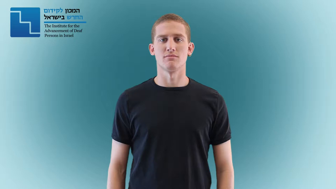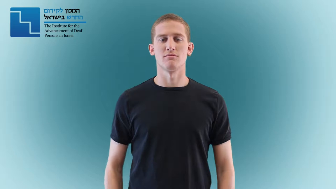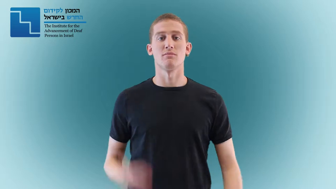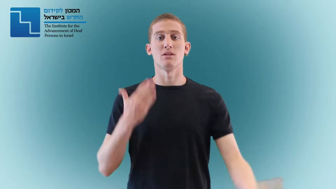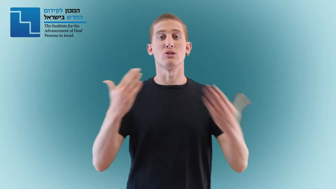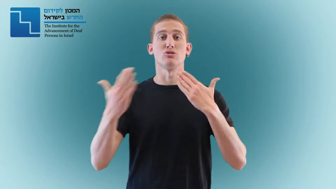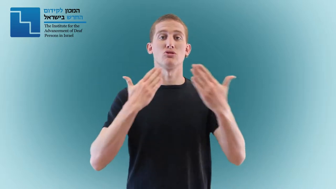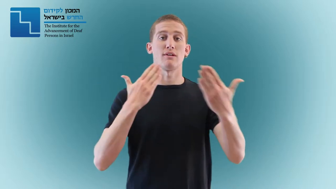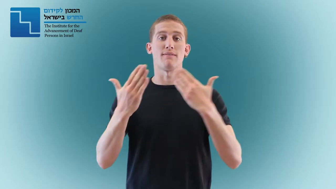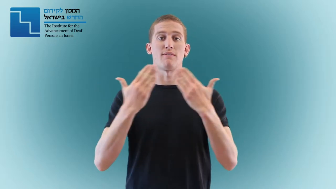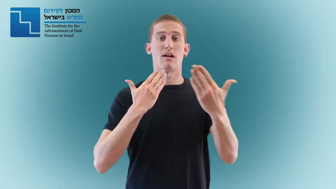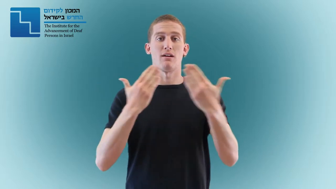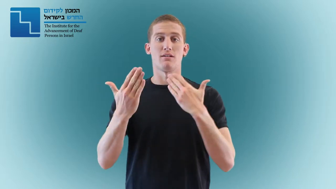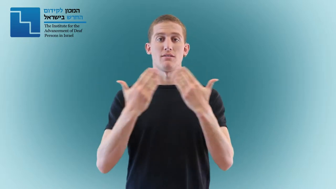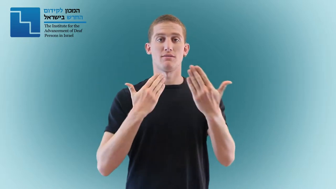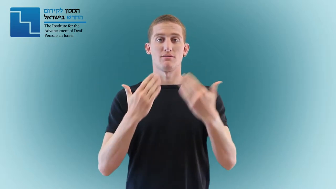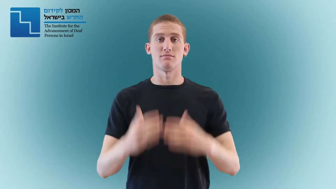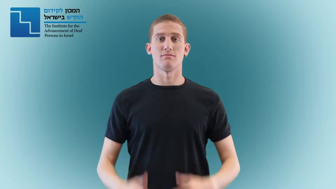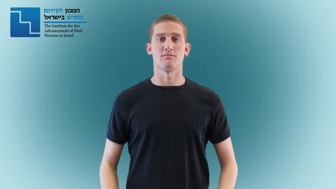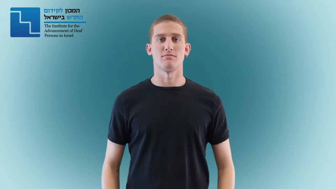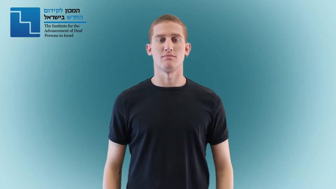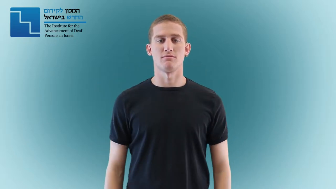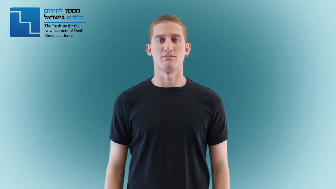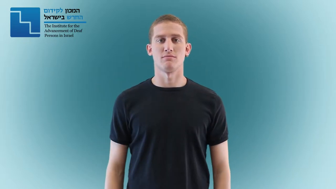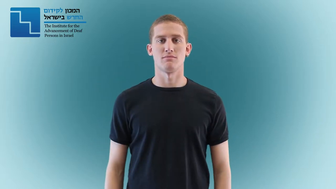ישיבה